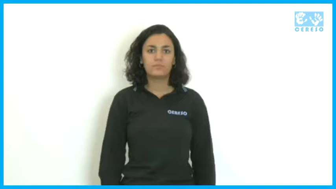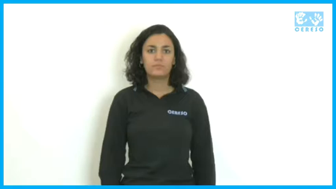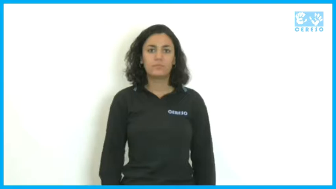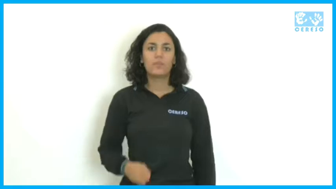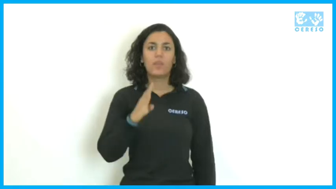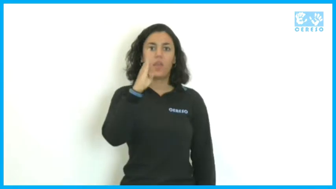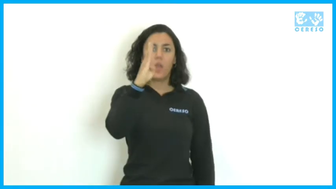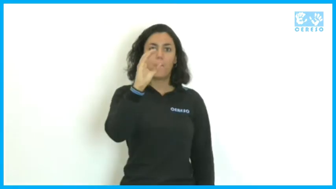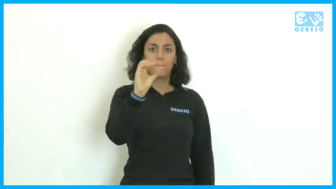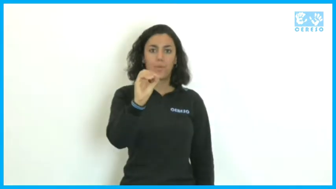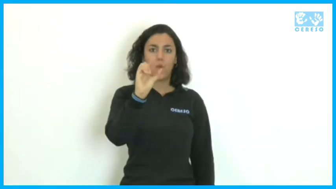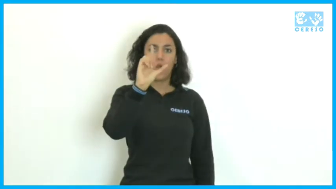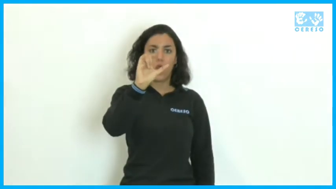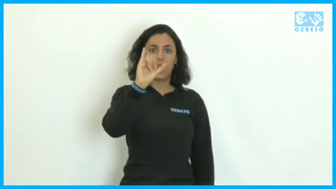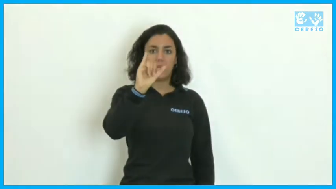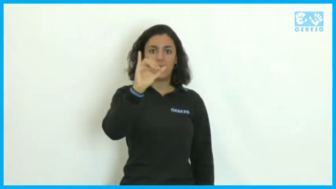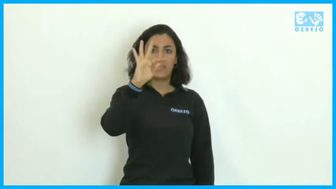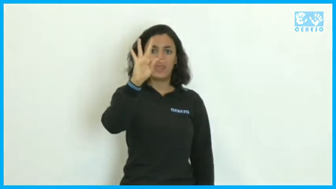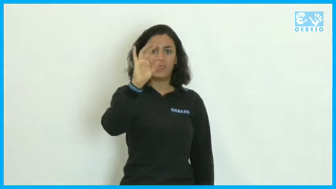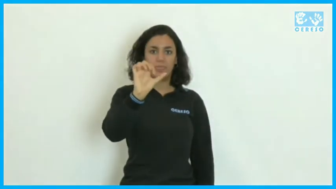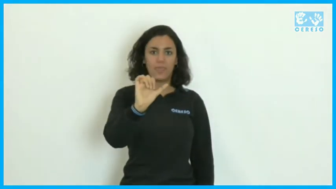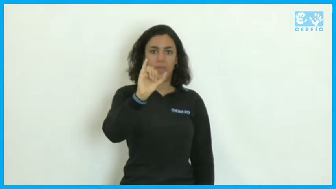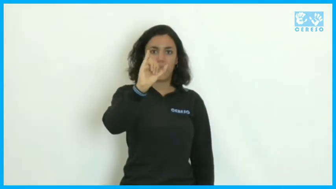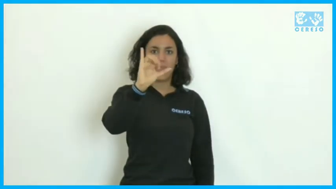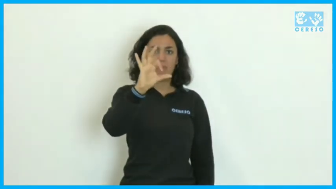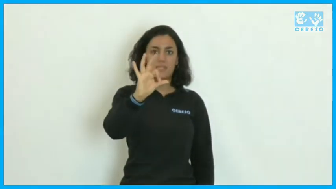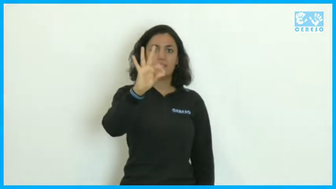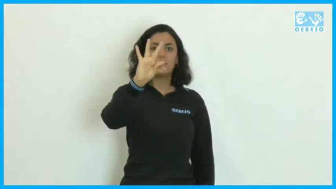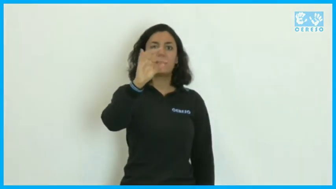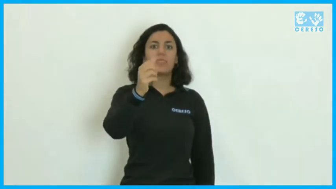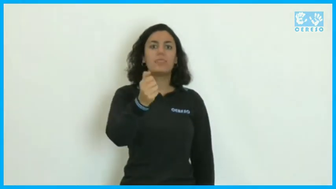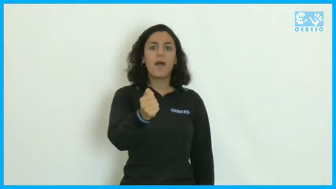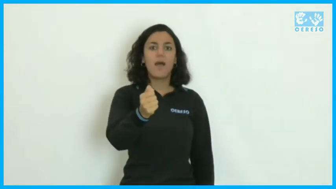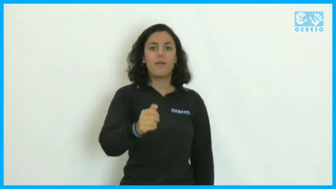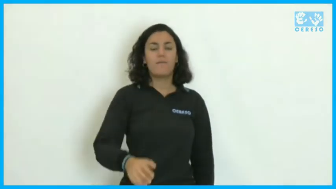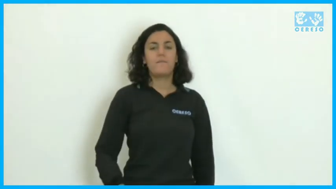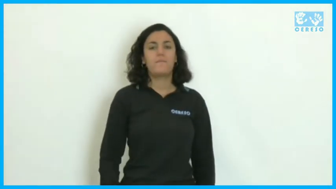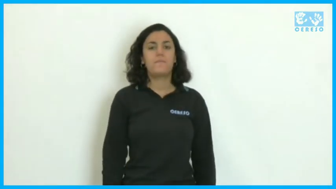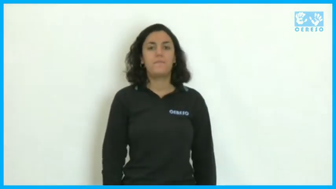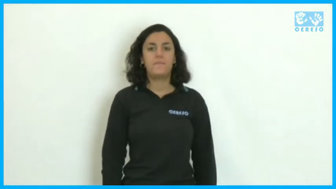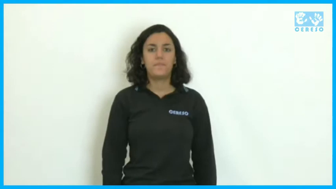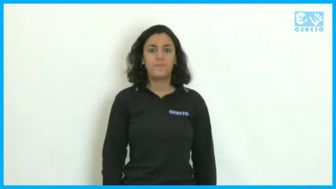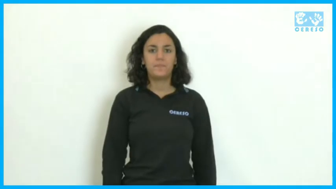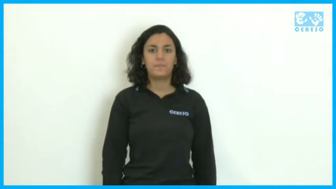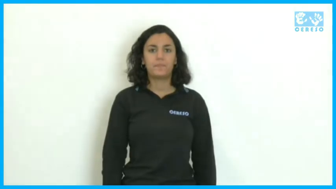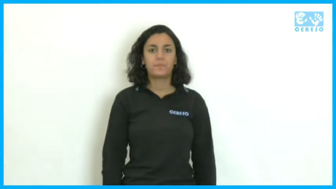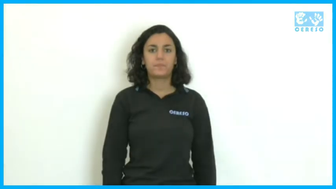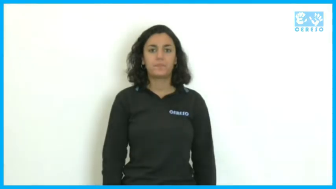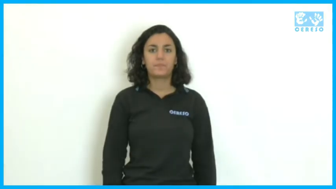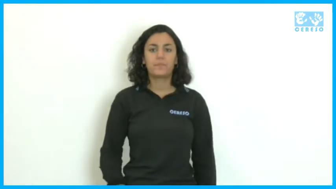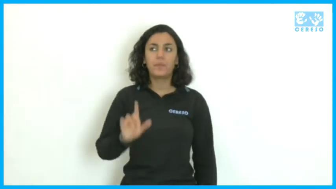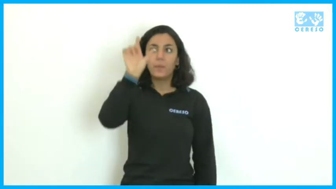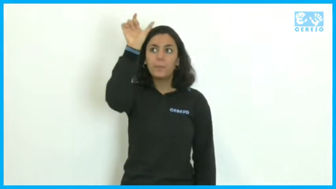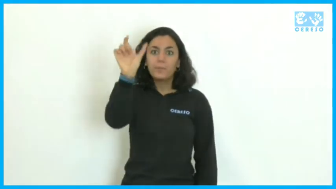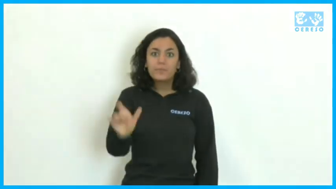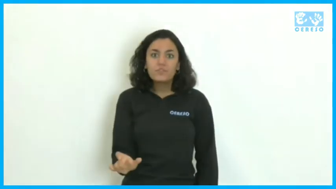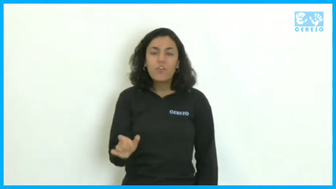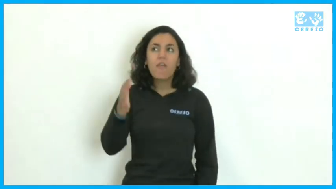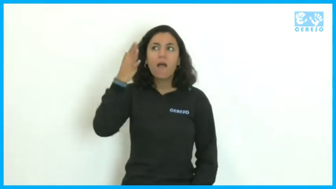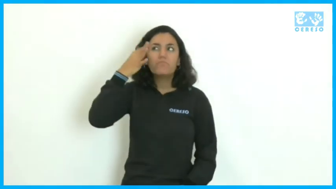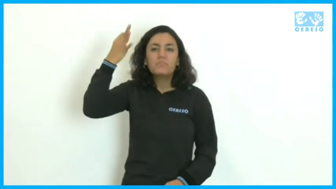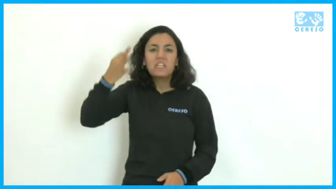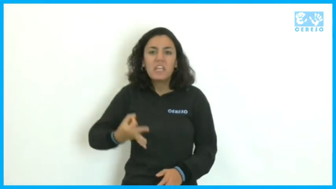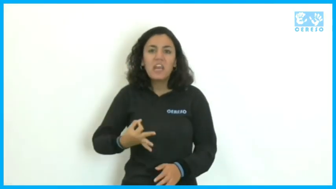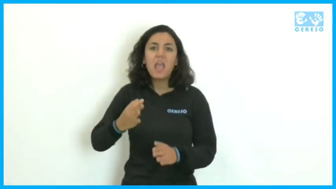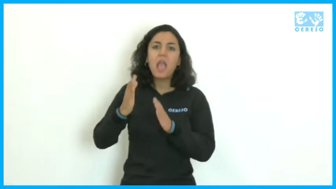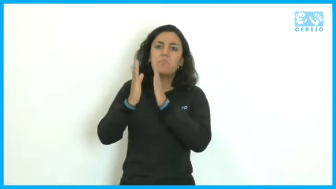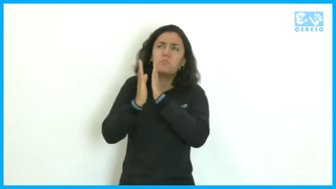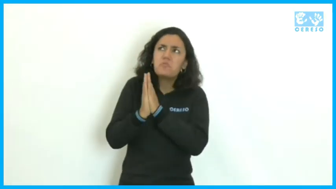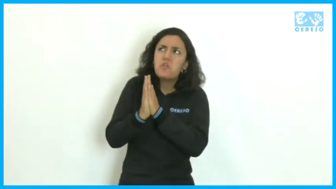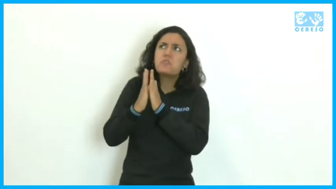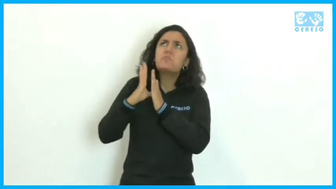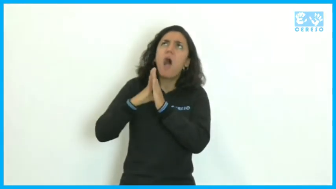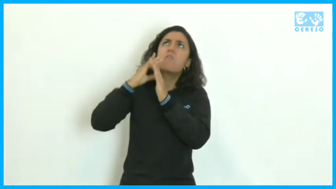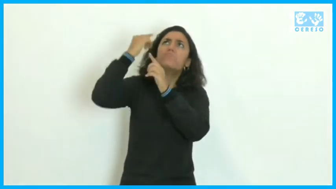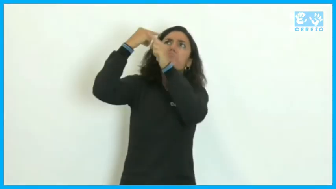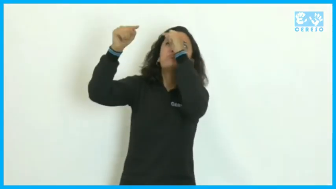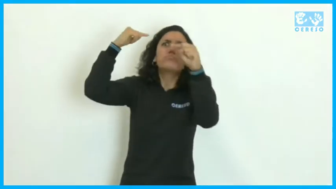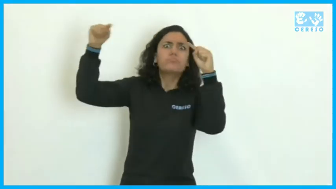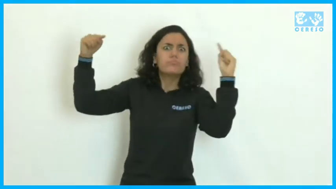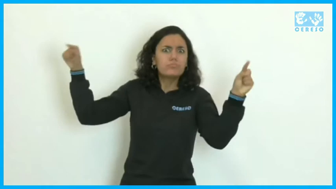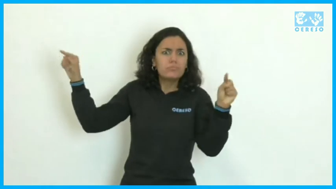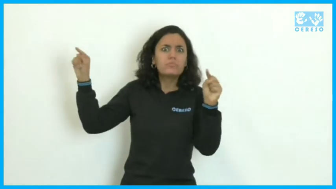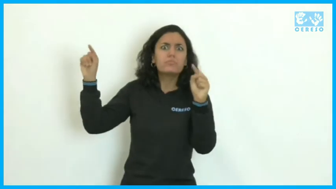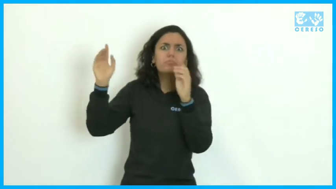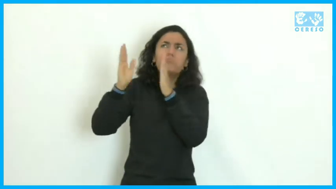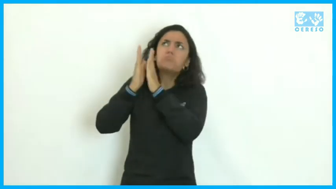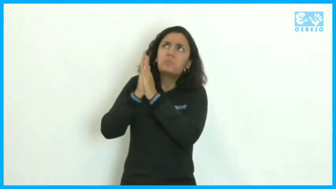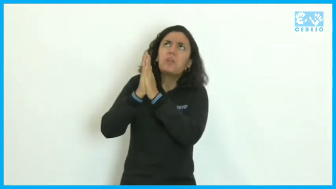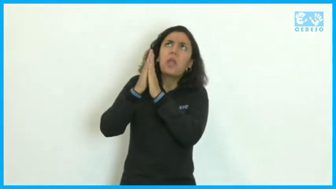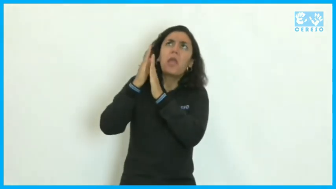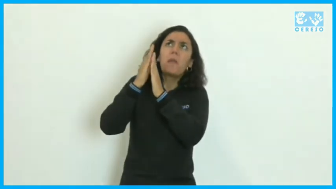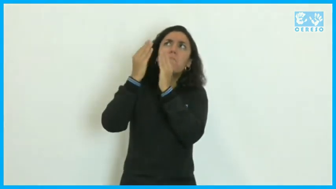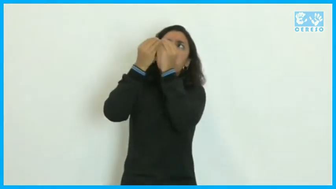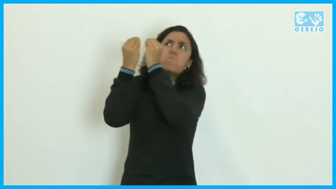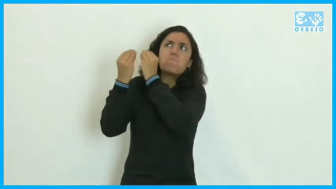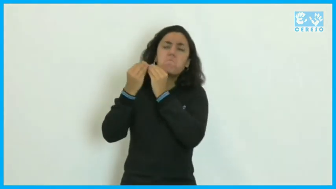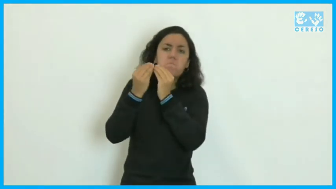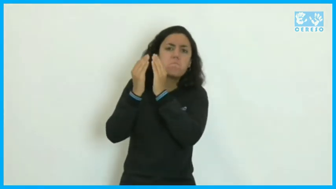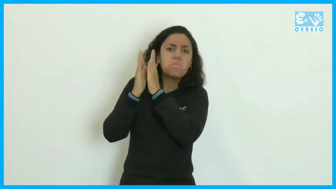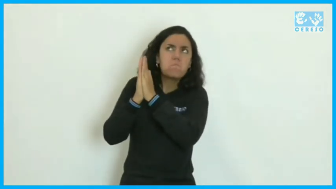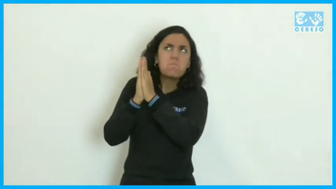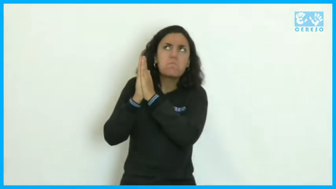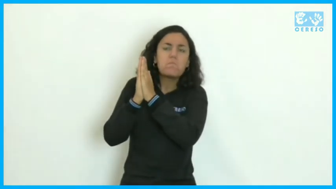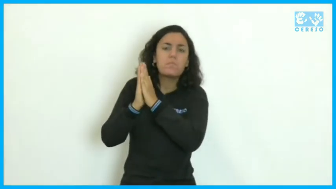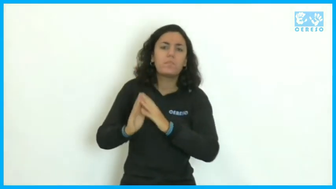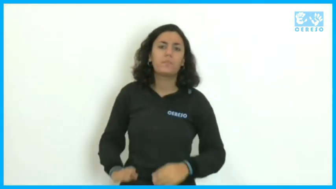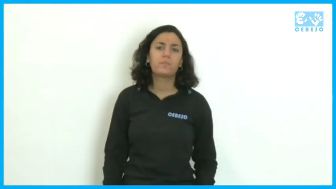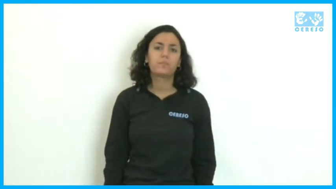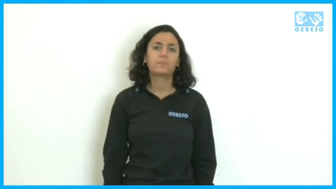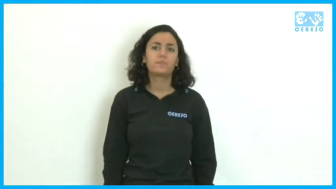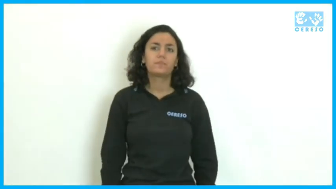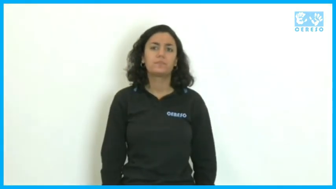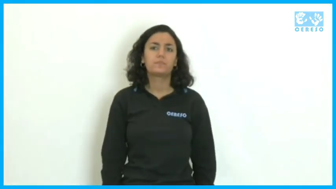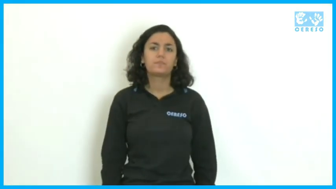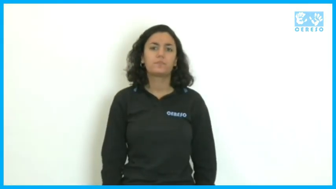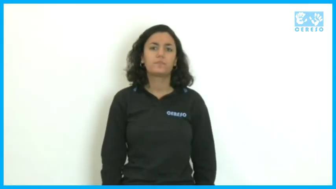POLITEÍSTA